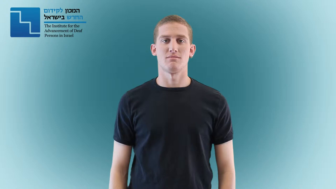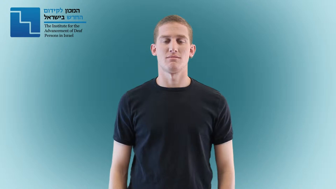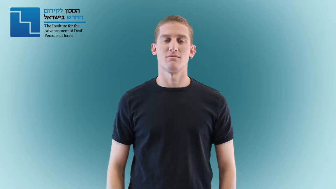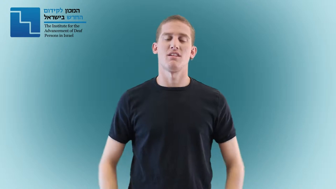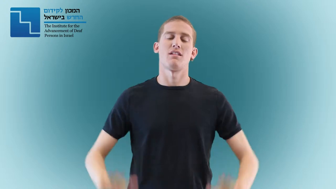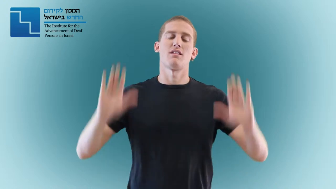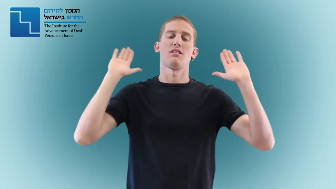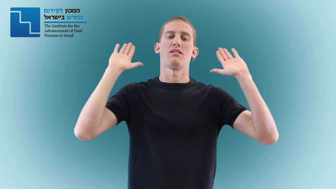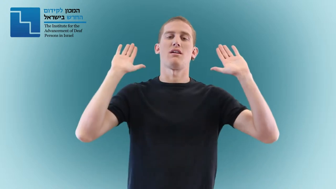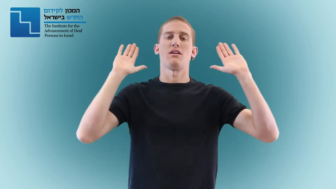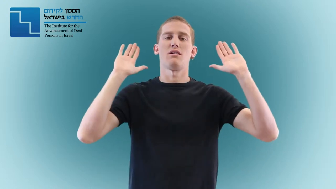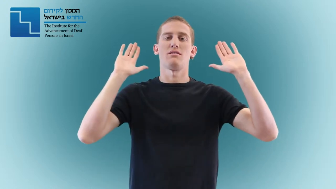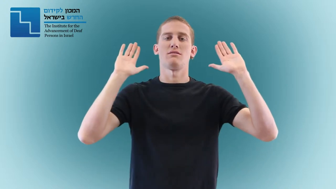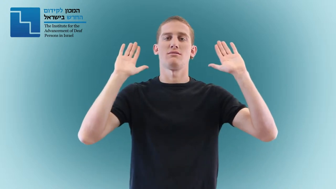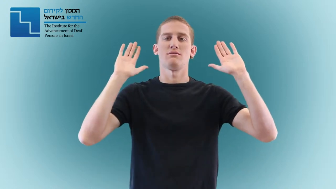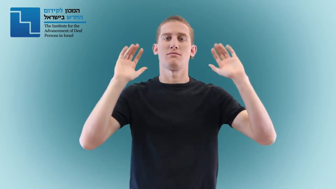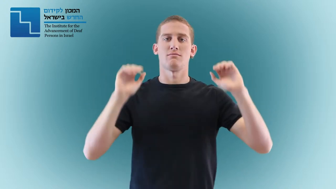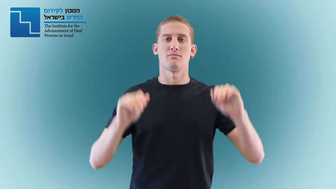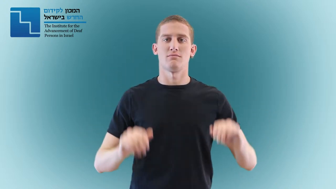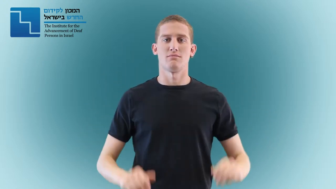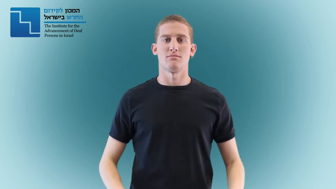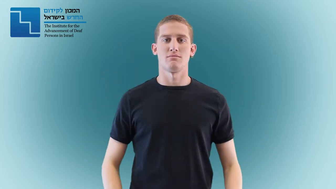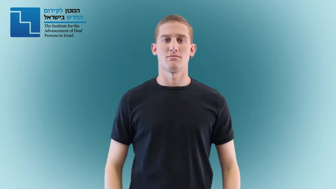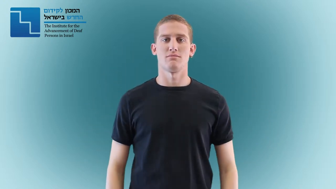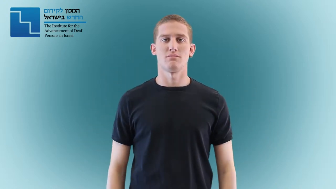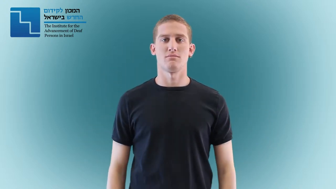להיכנע